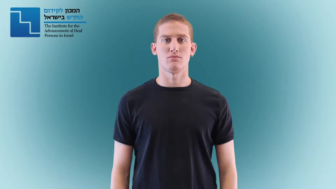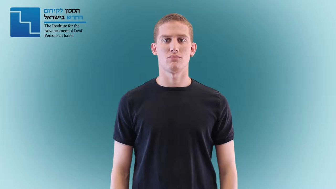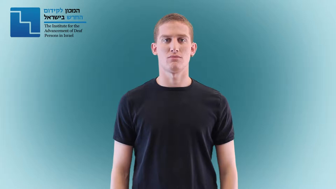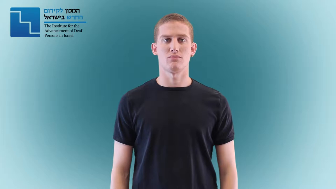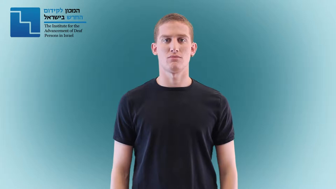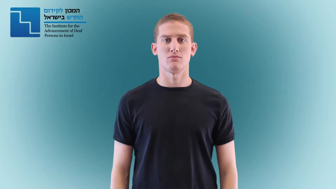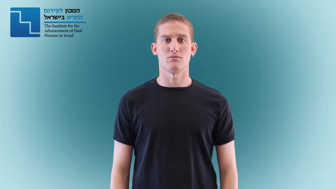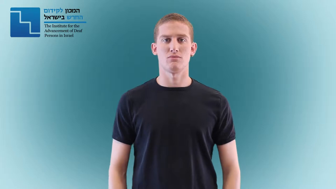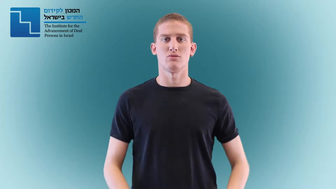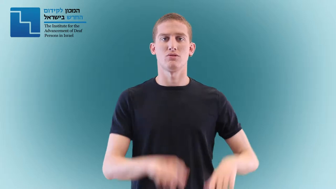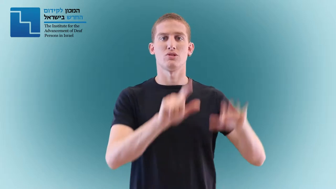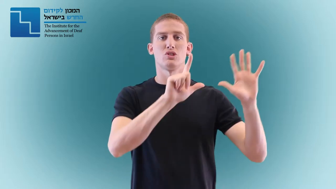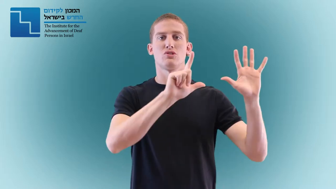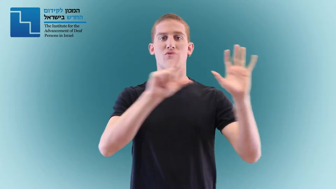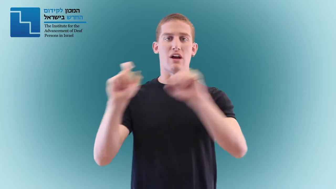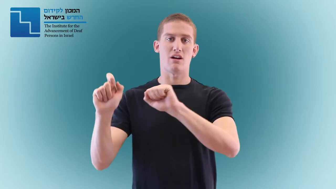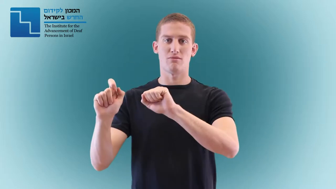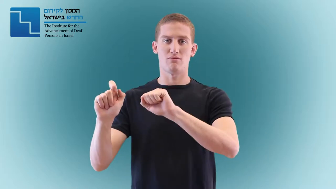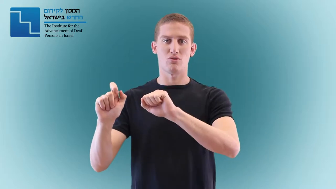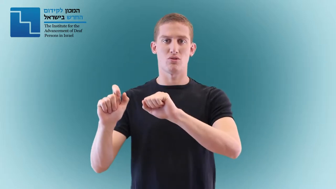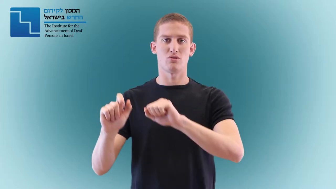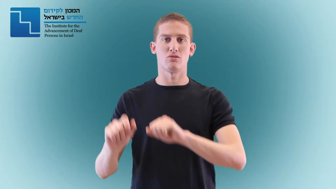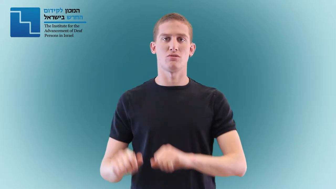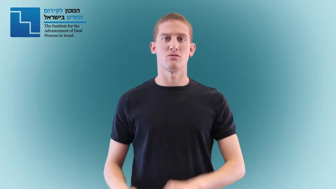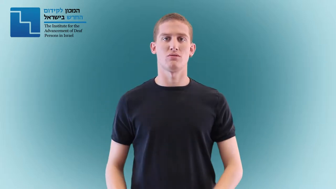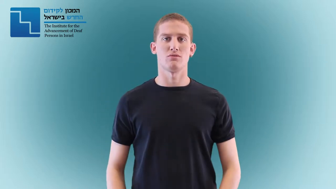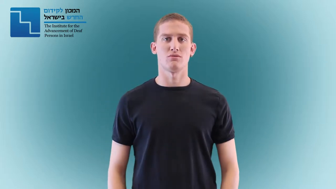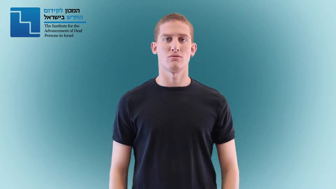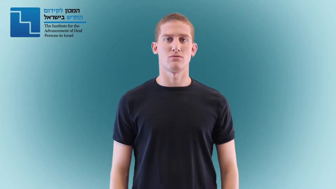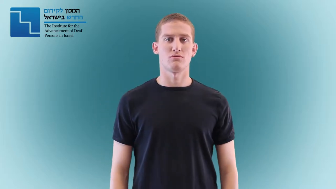שבע מאות